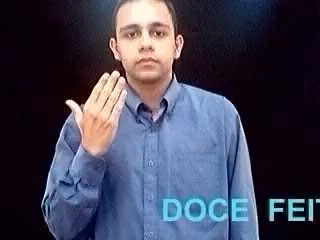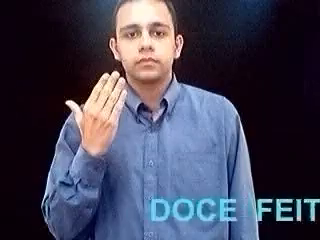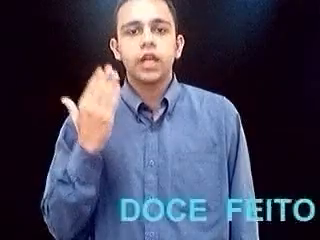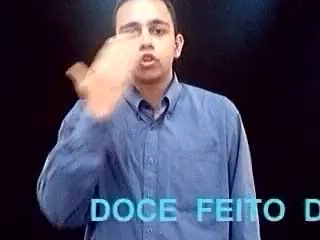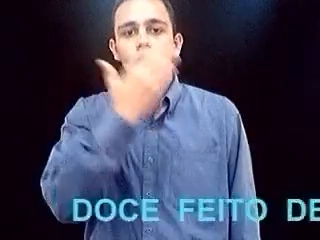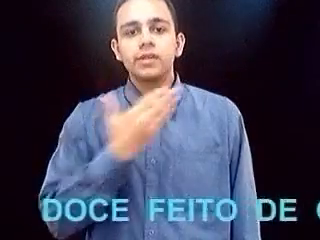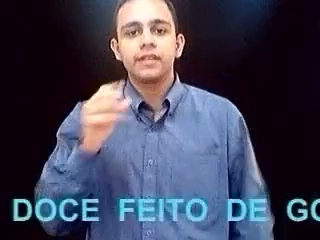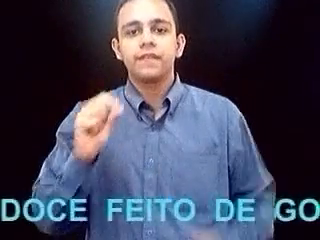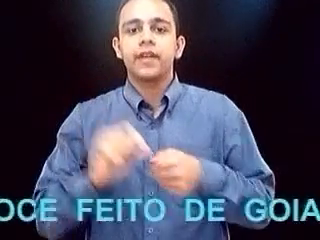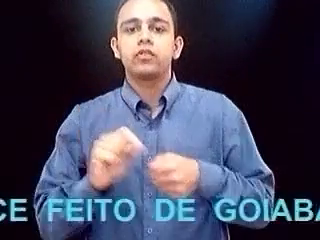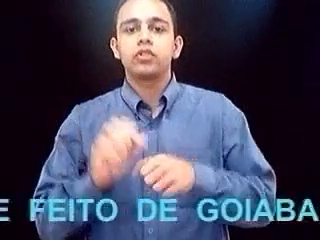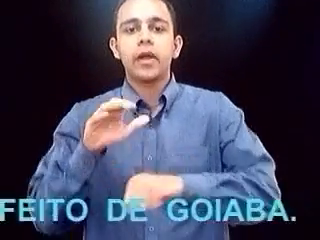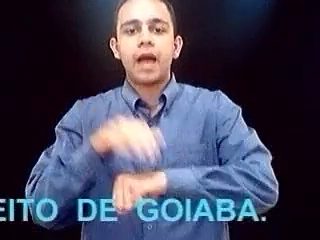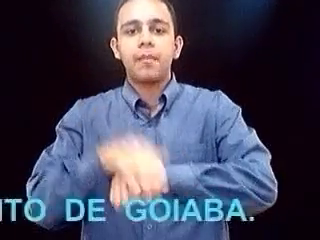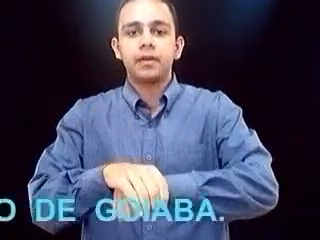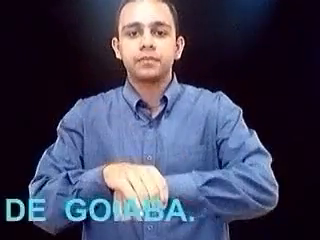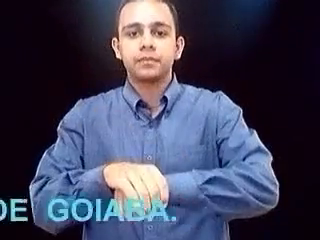ggoiabada